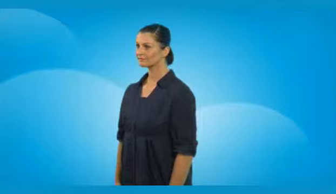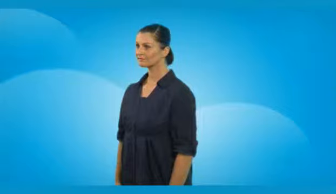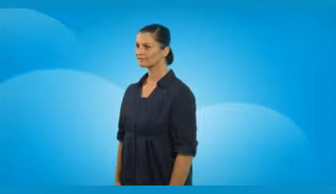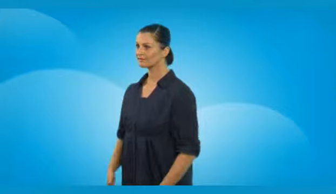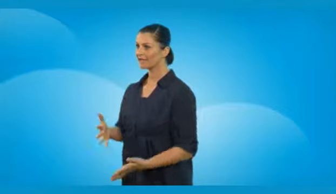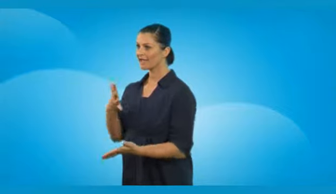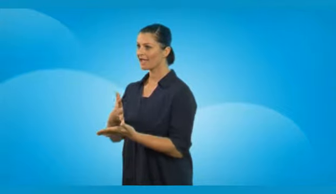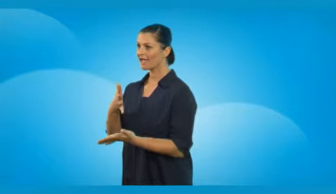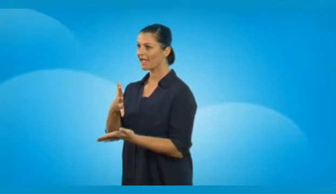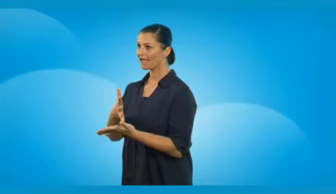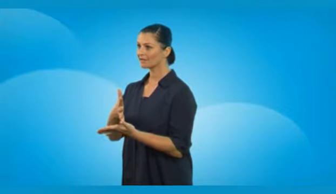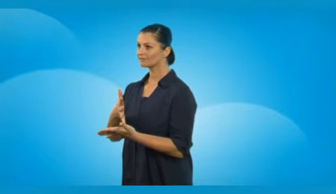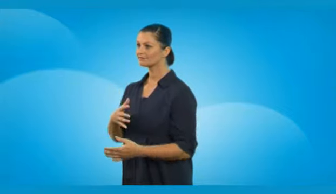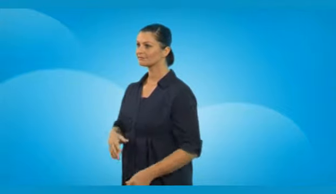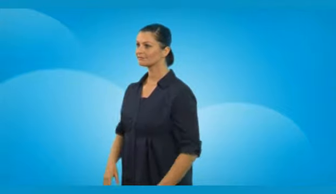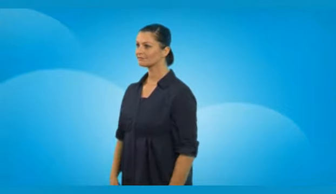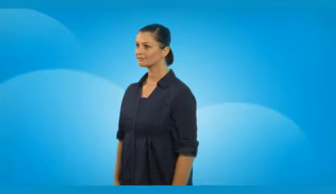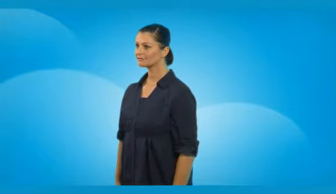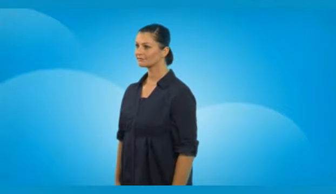Eger